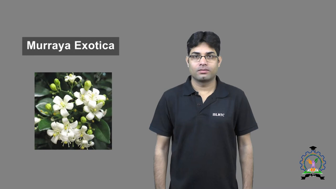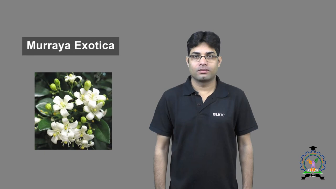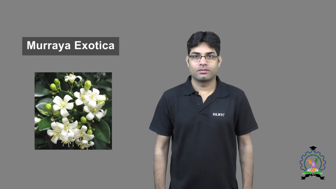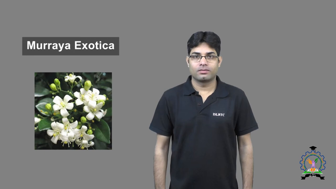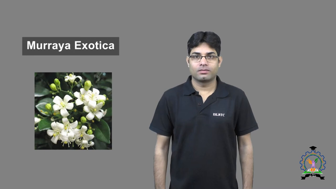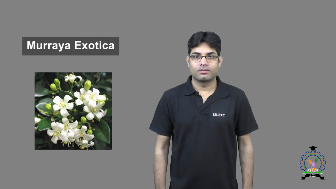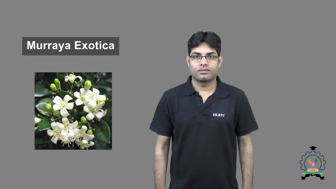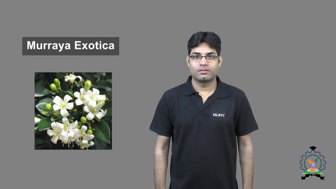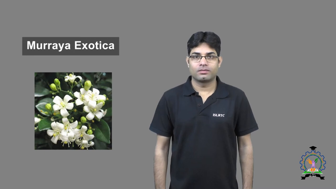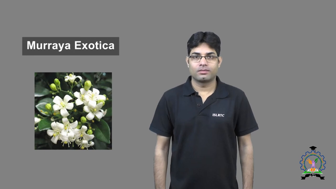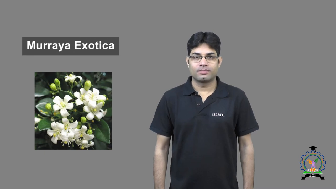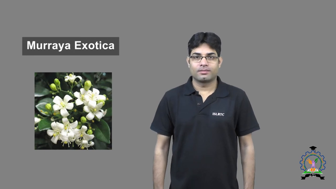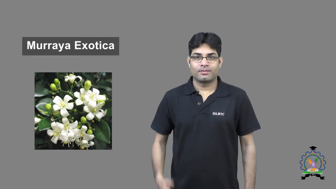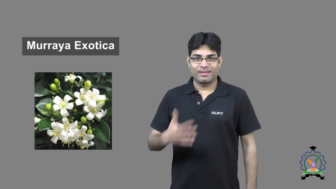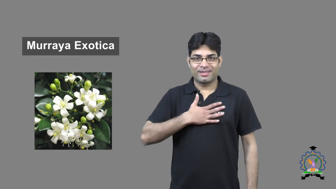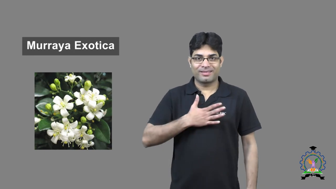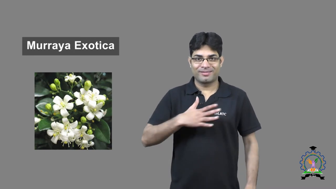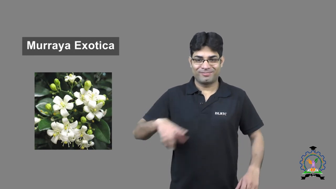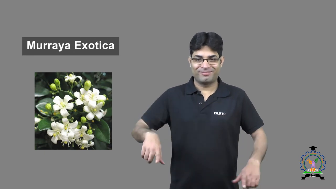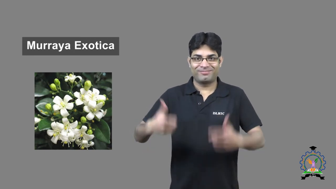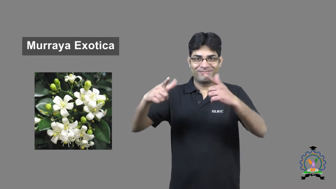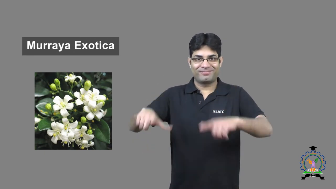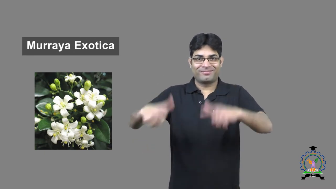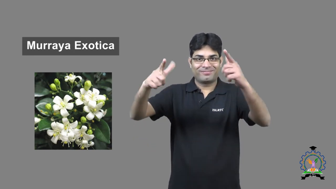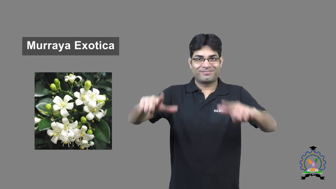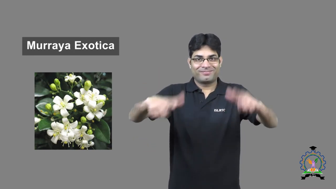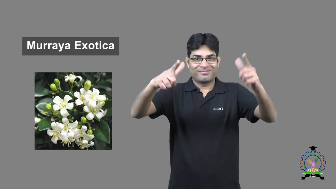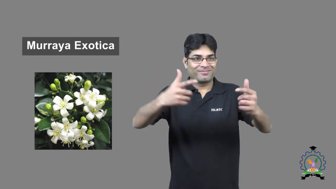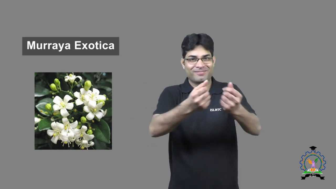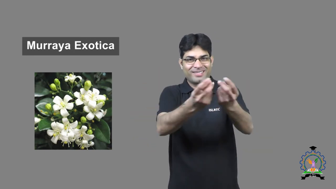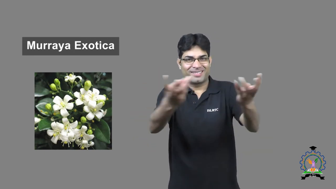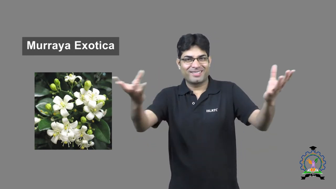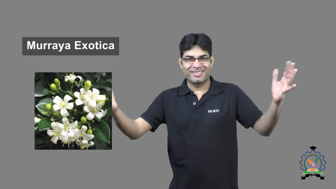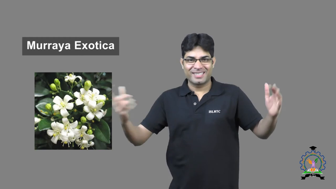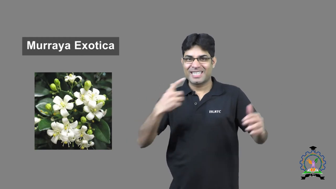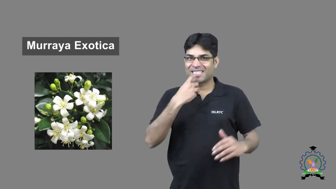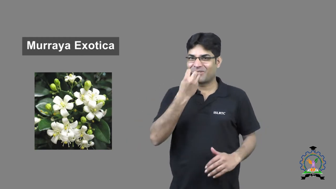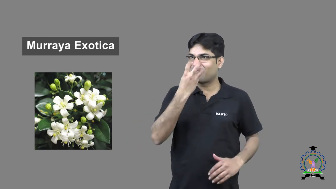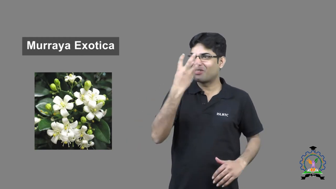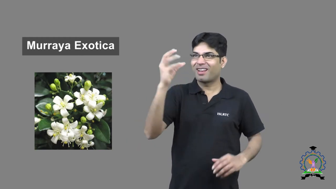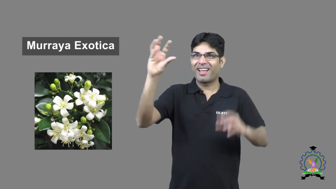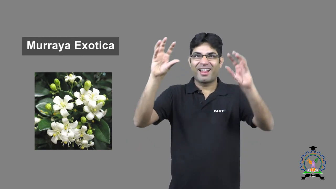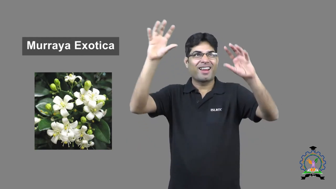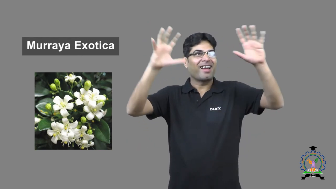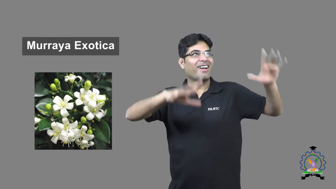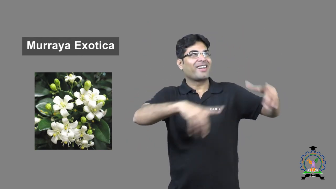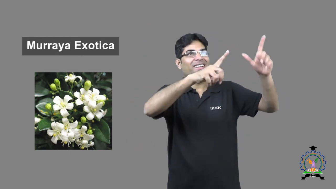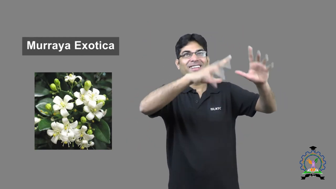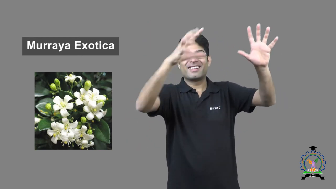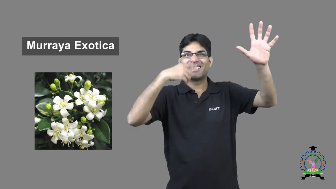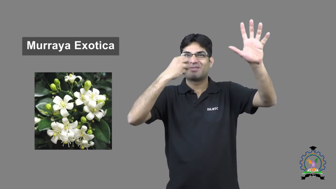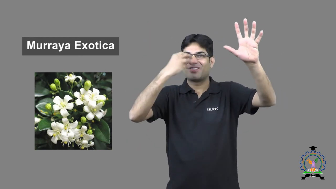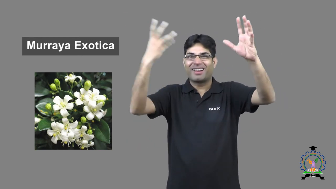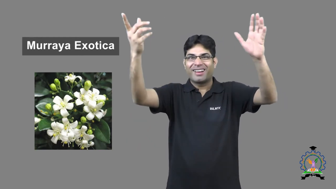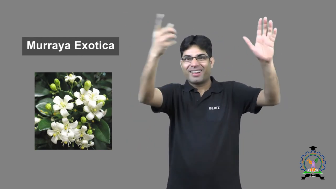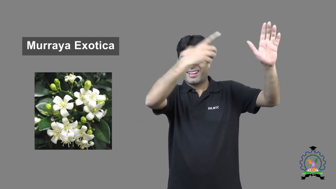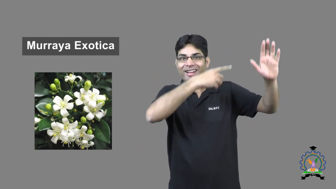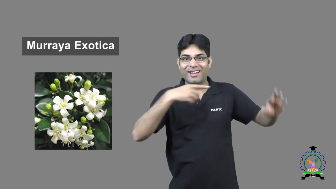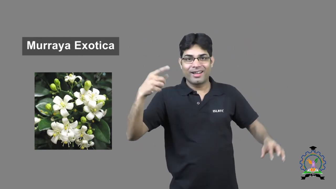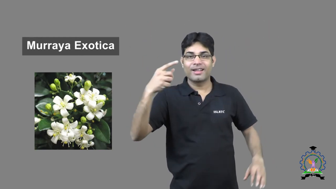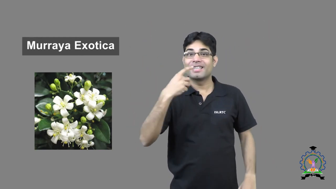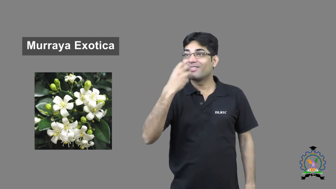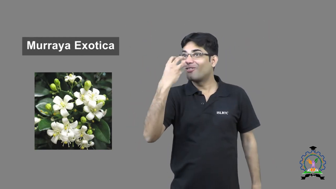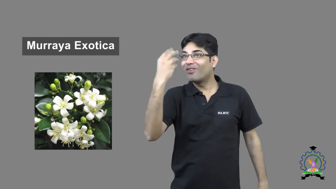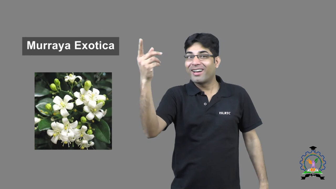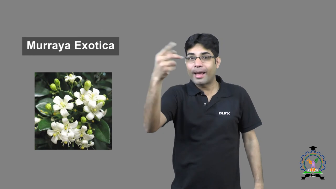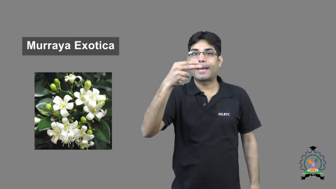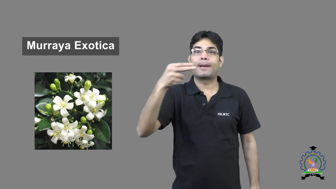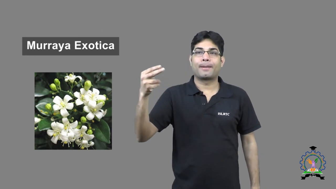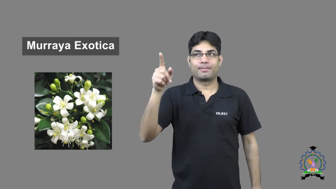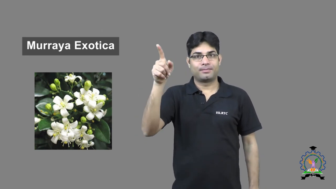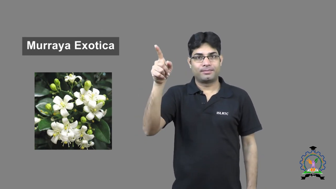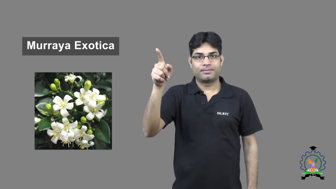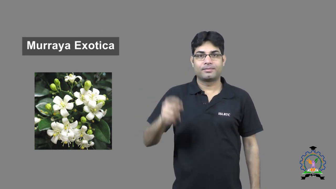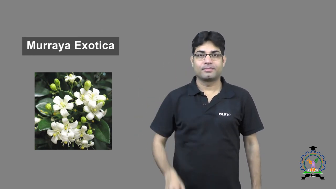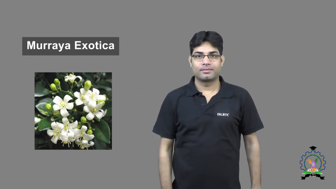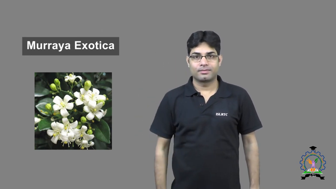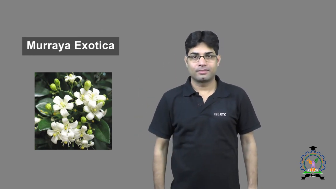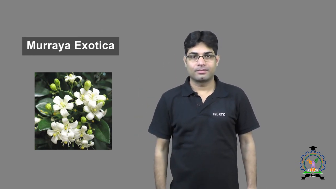Murraya Exotica